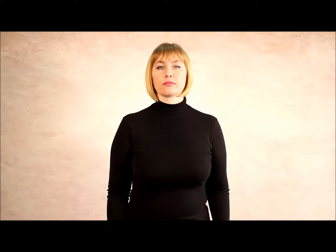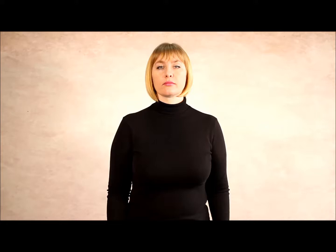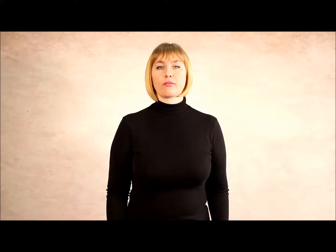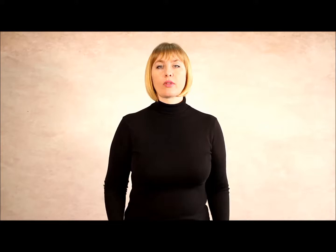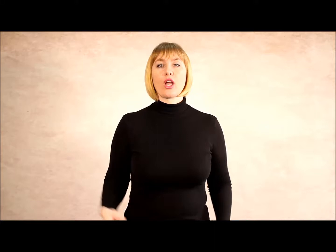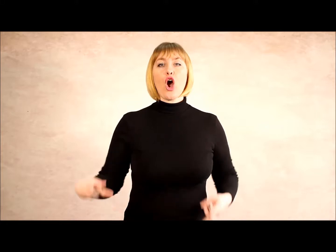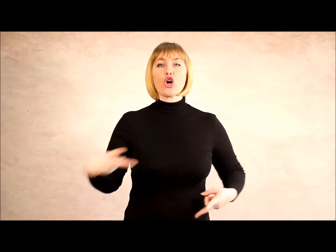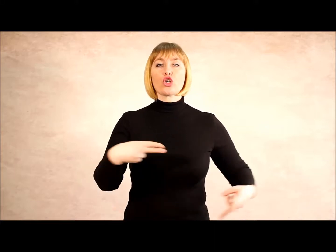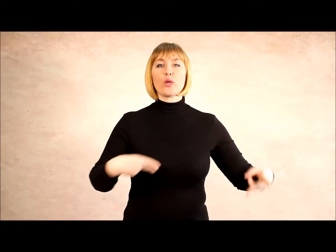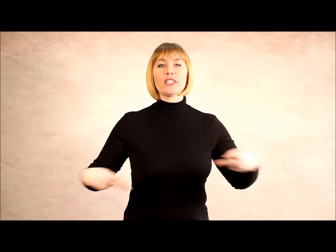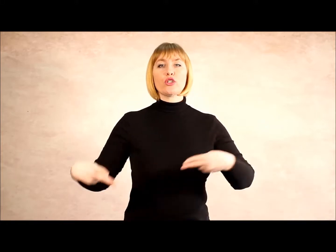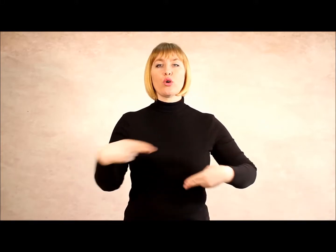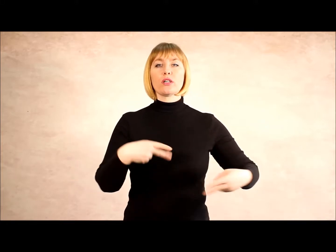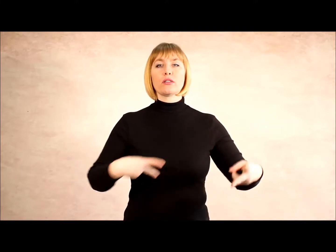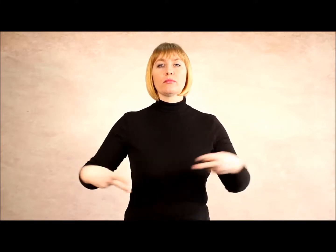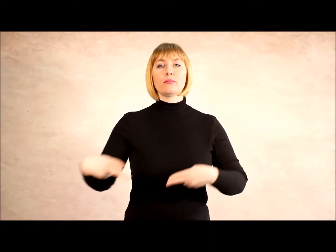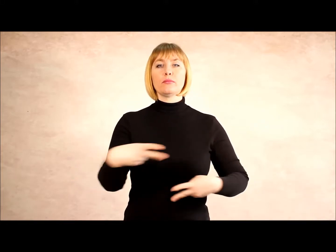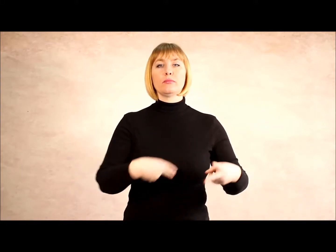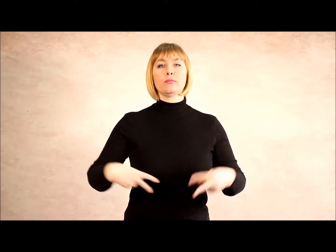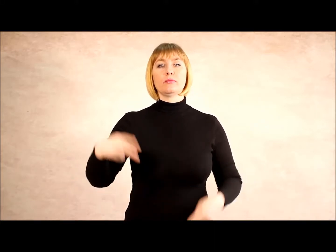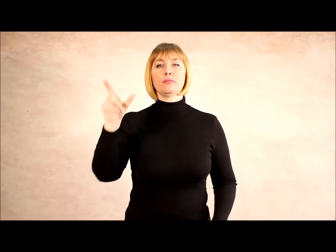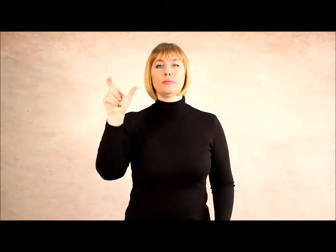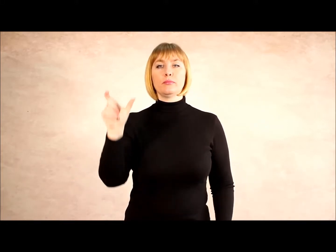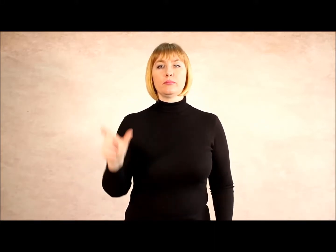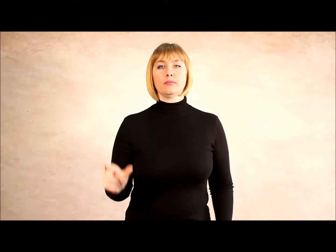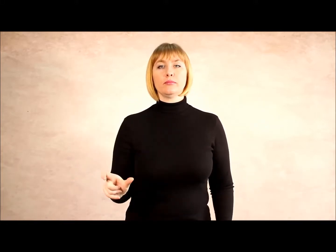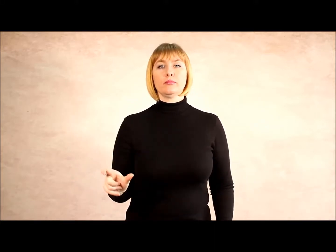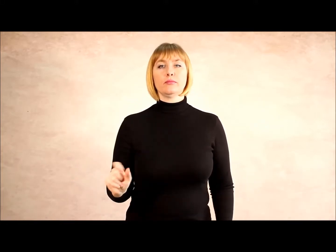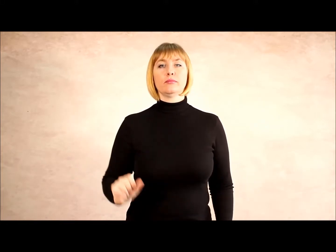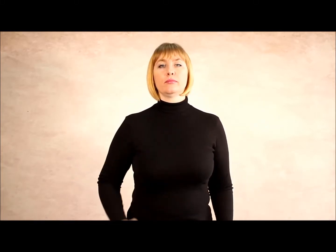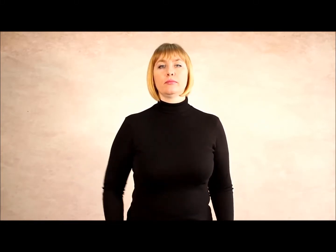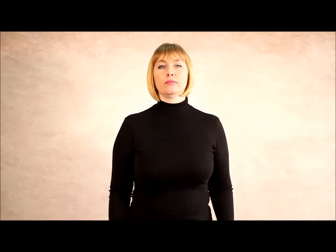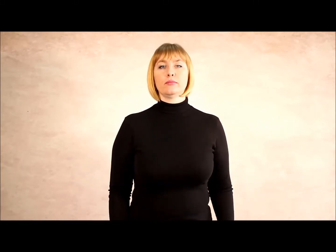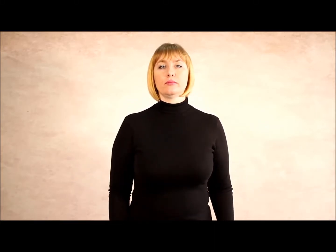Croitor